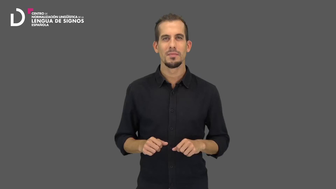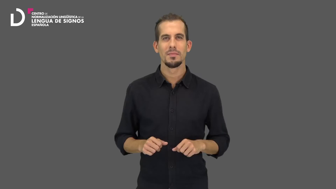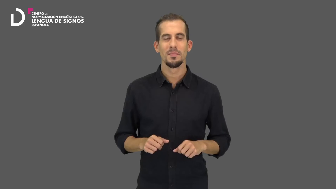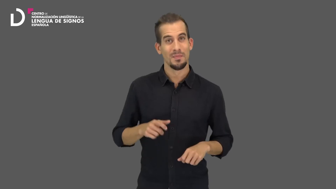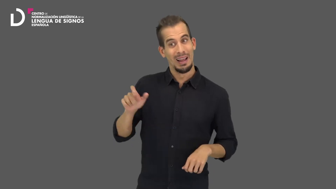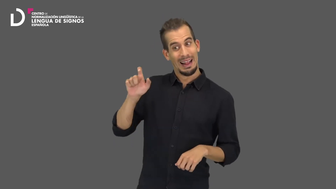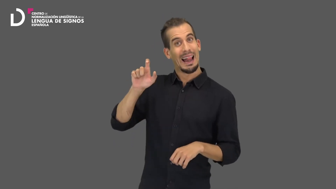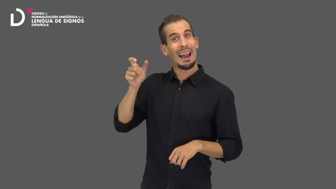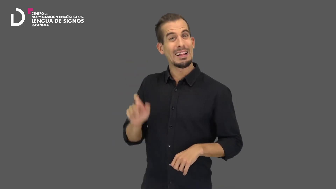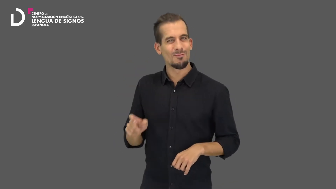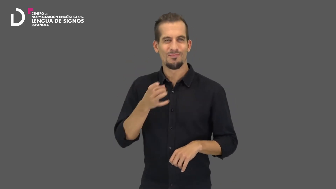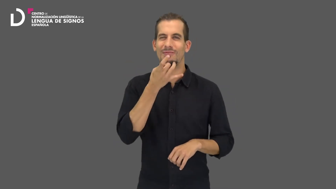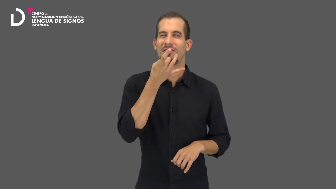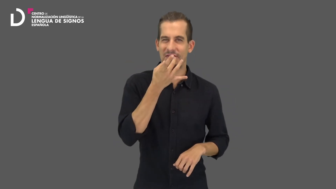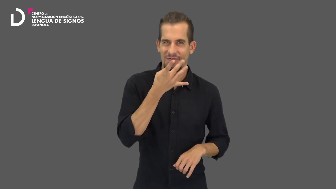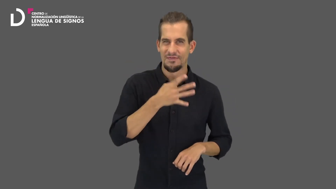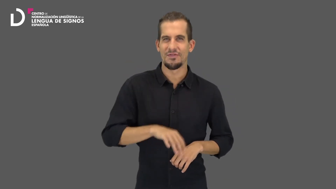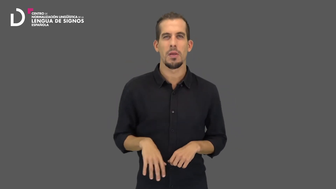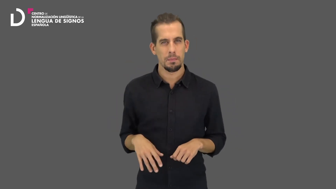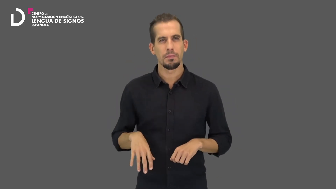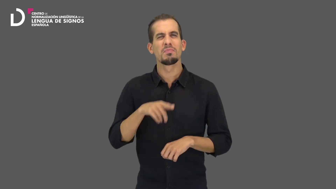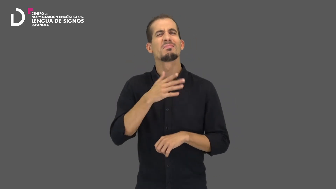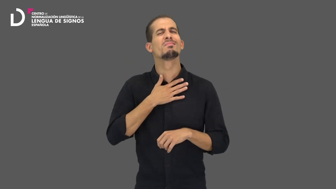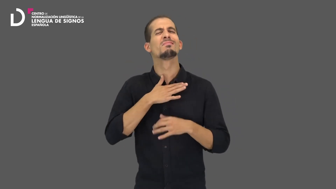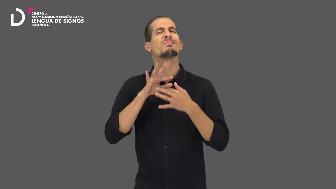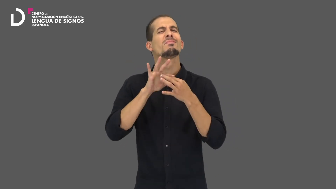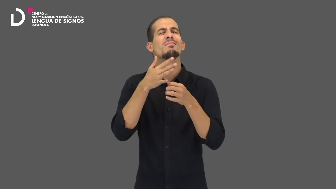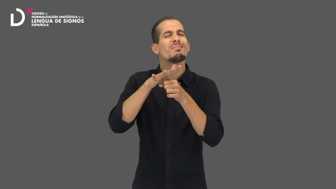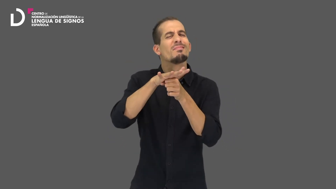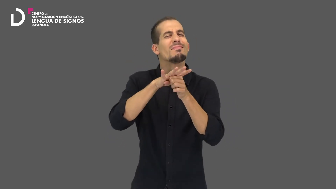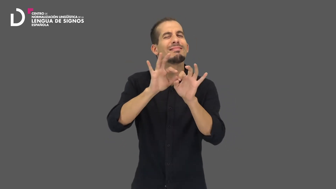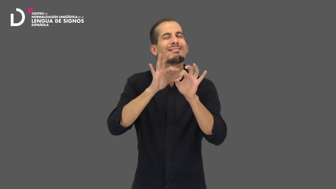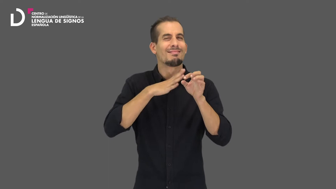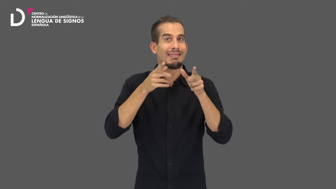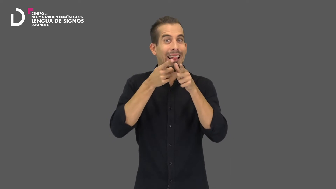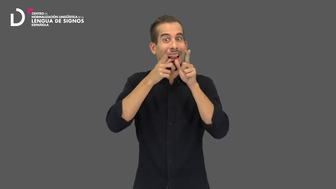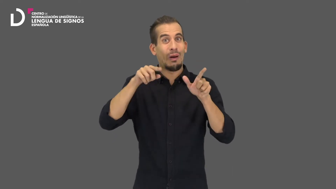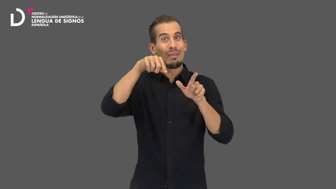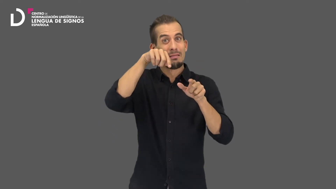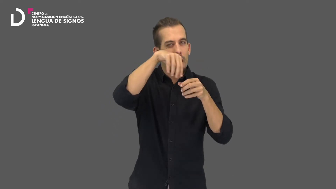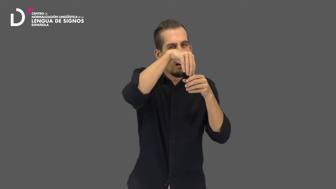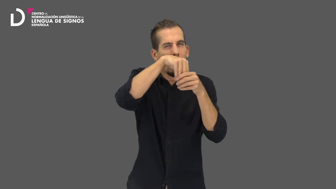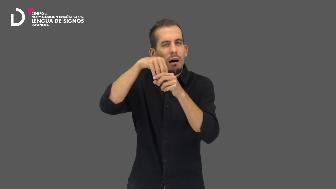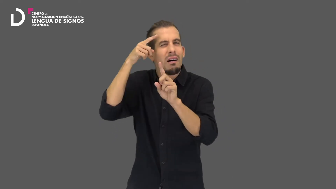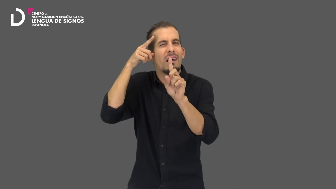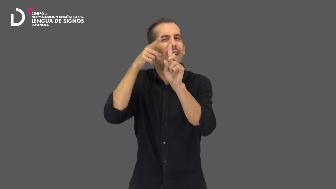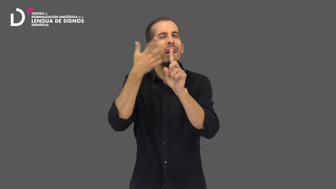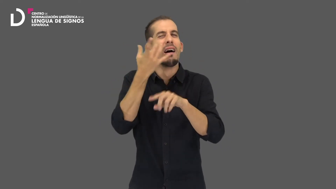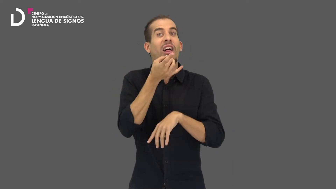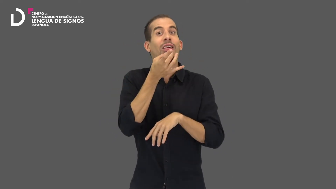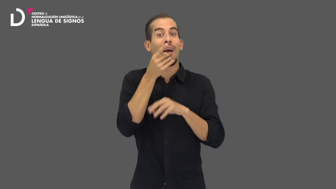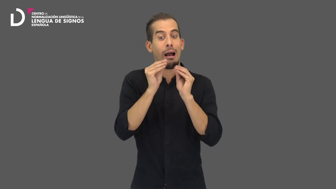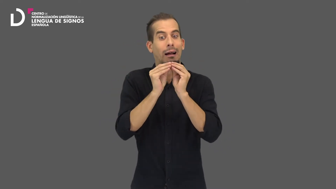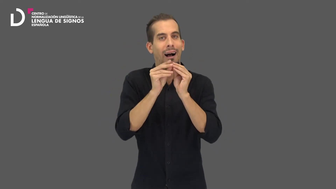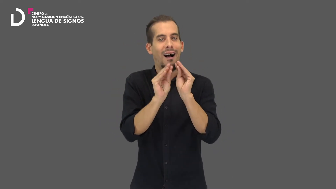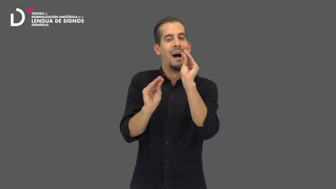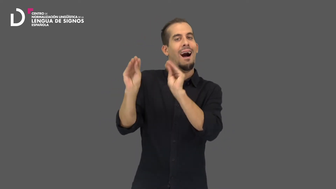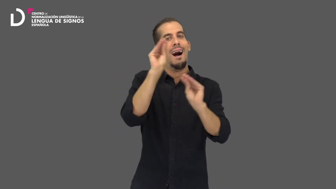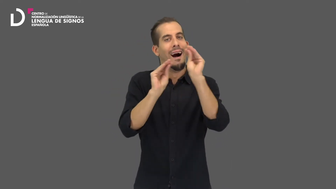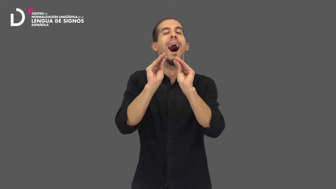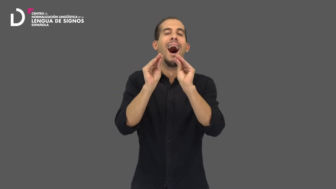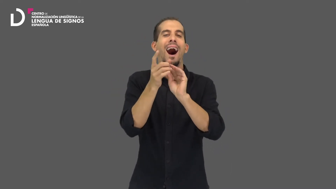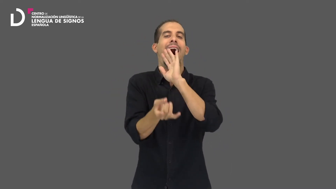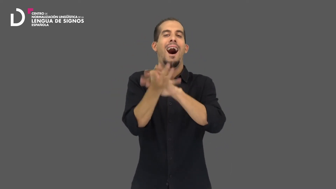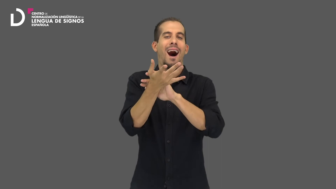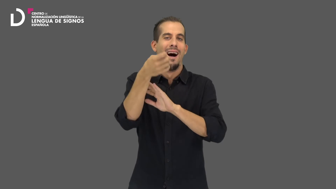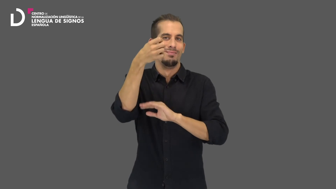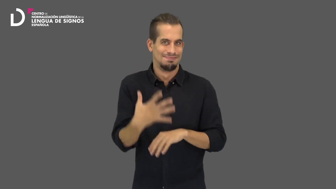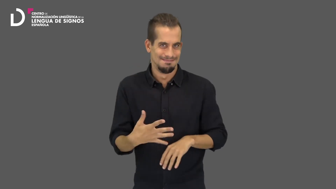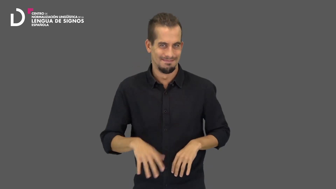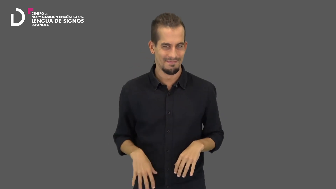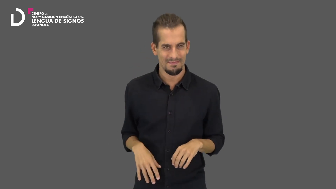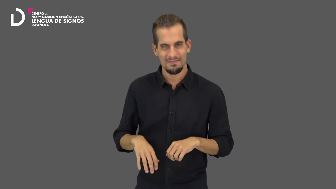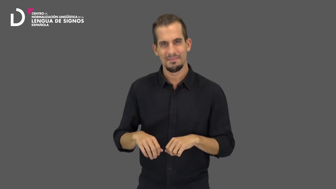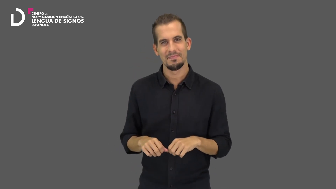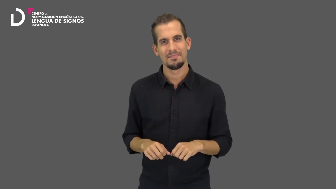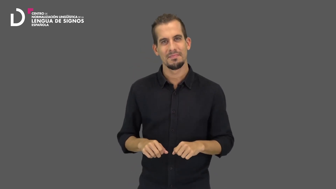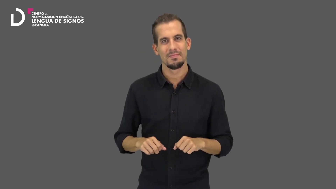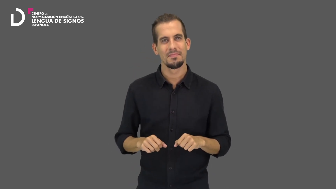Lexicografía